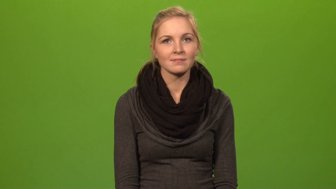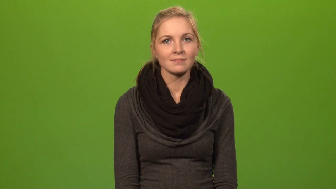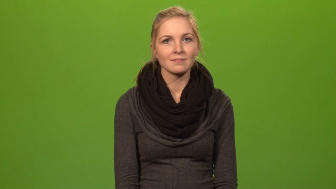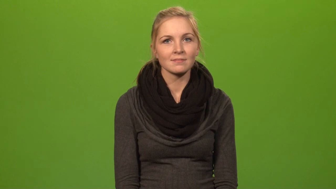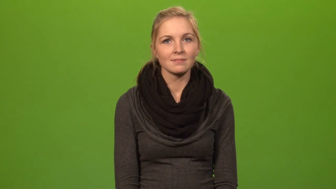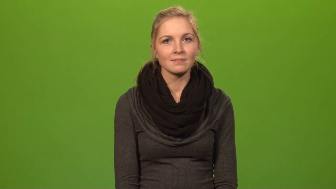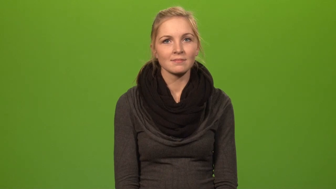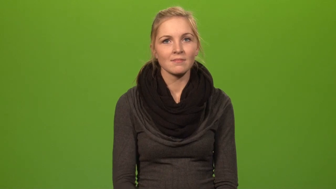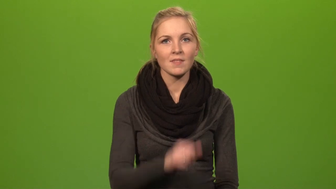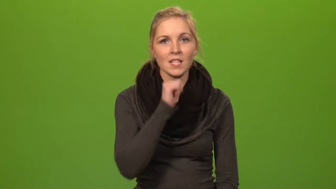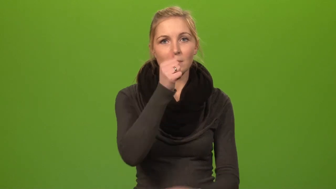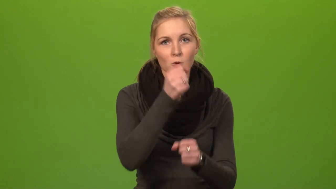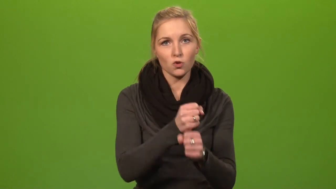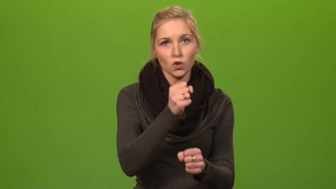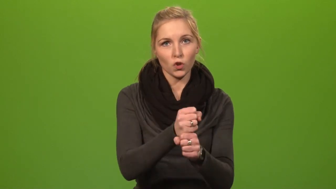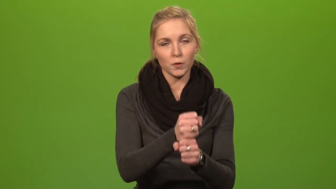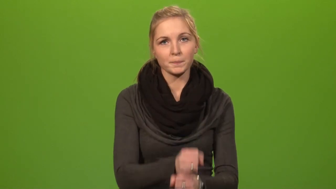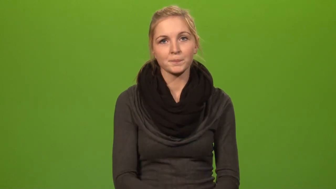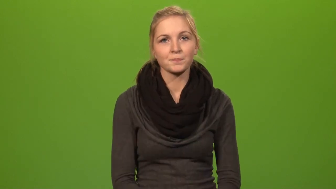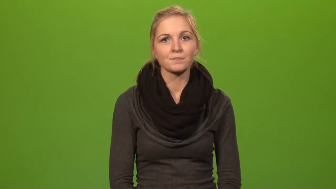Smásögur